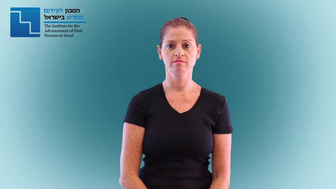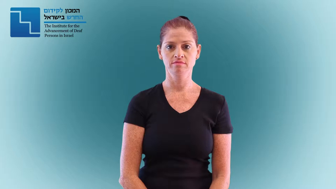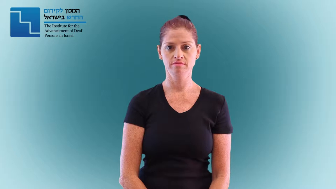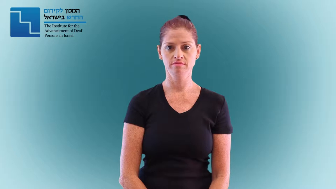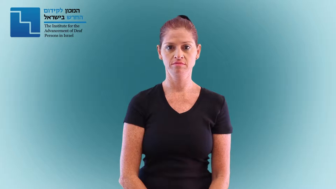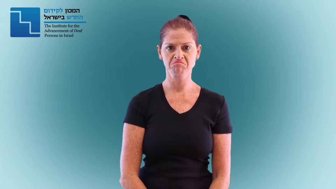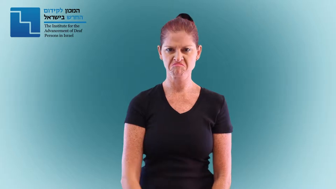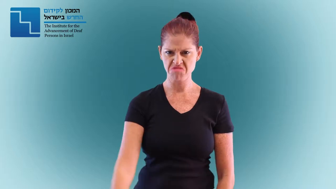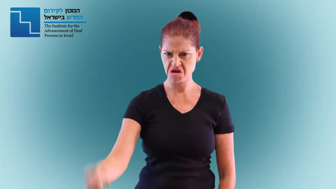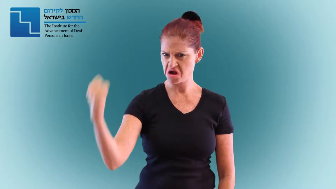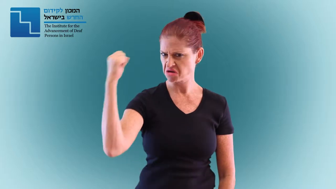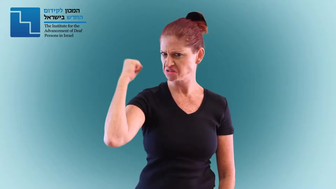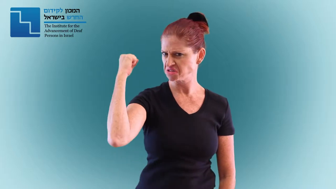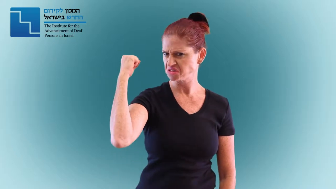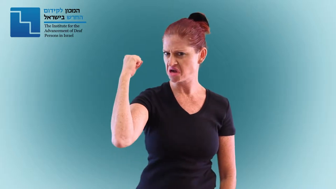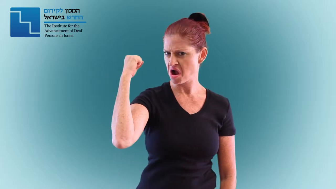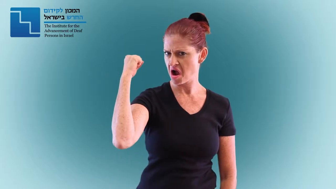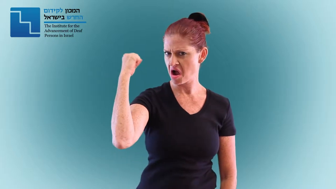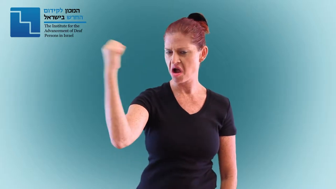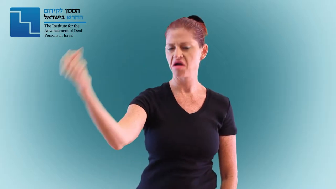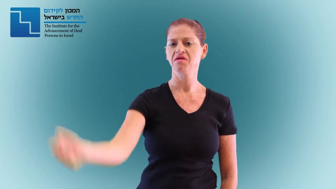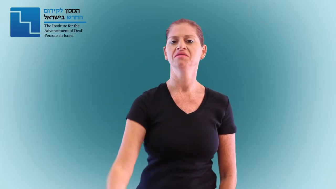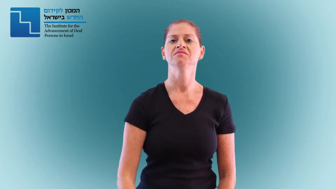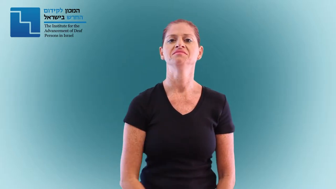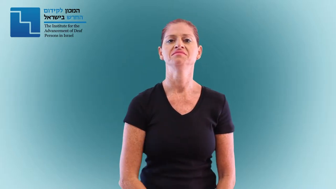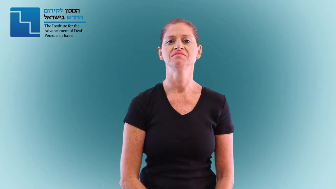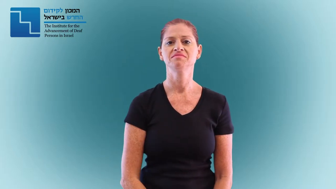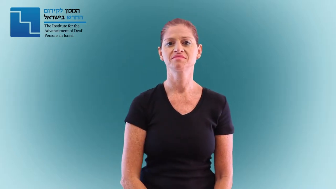חזק